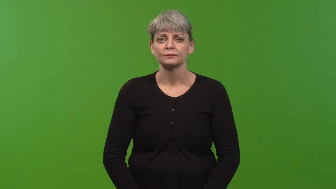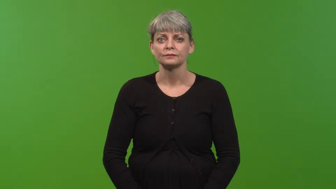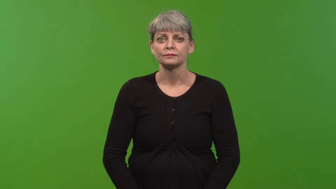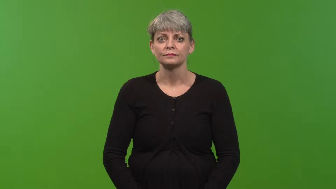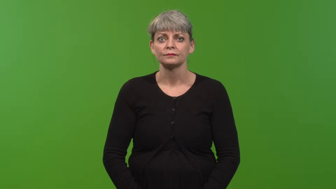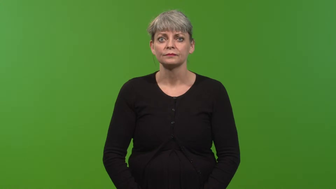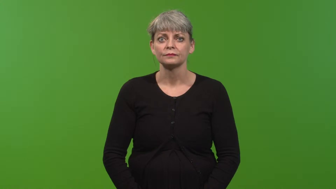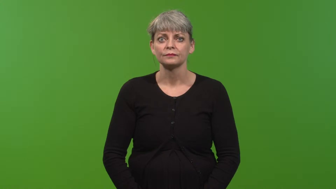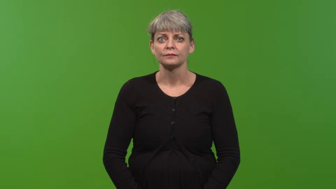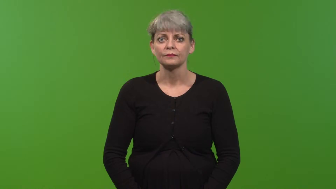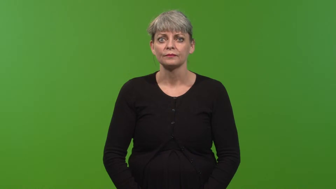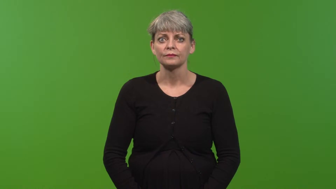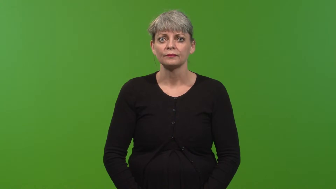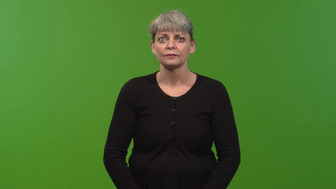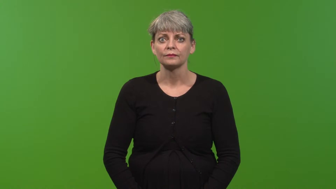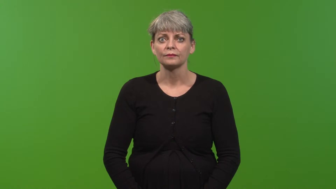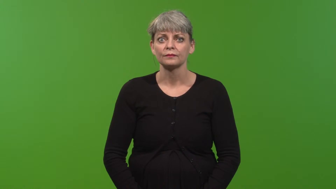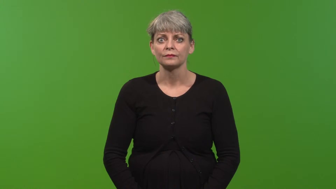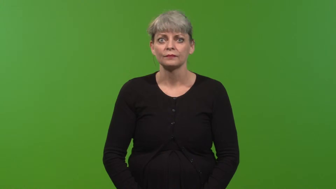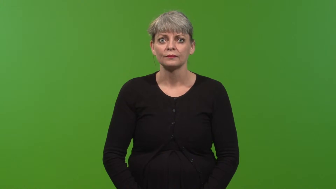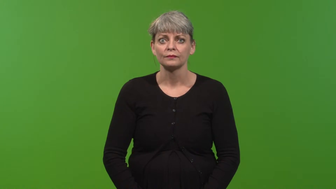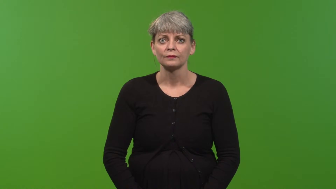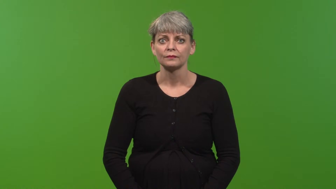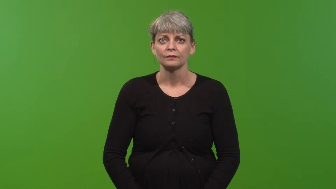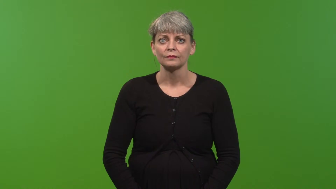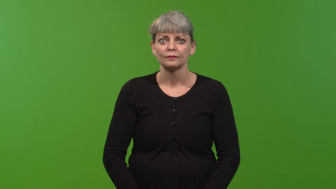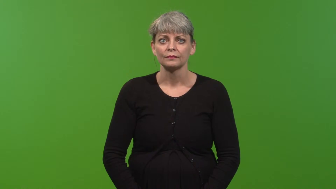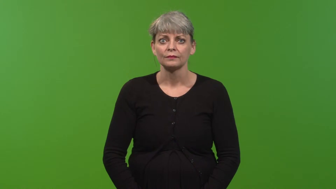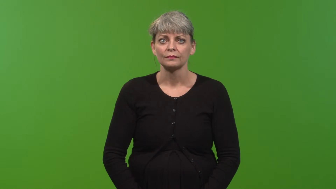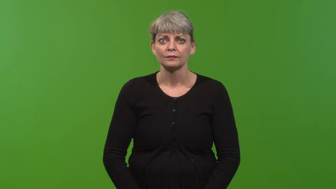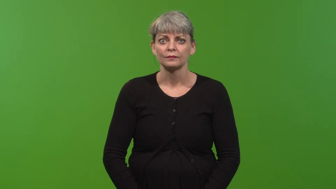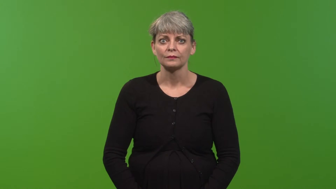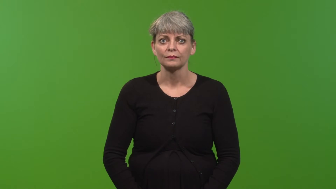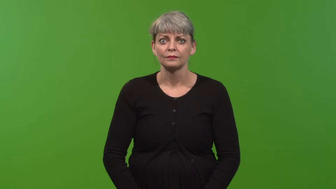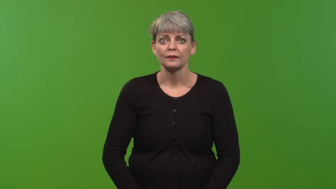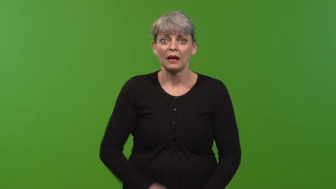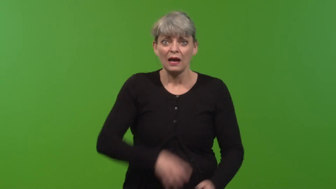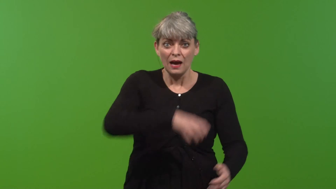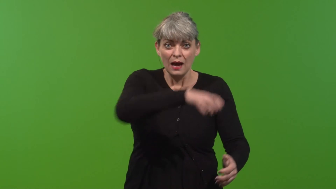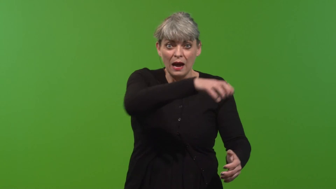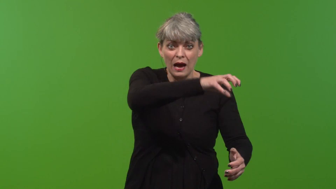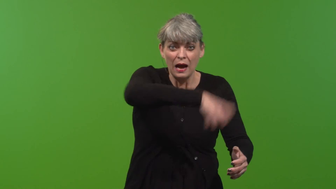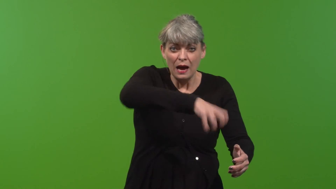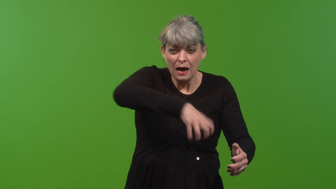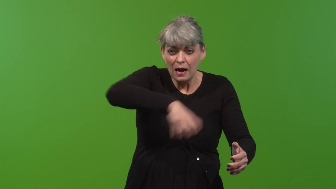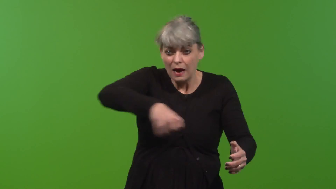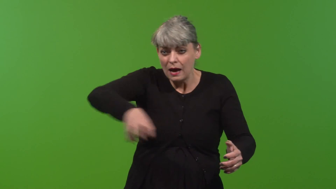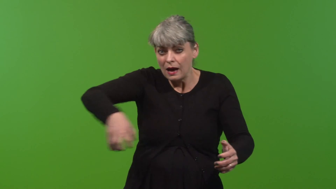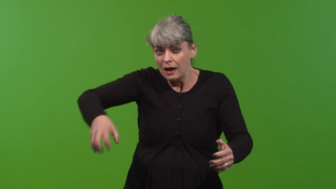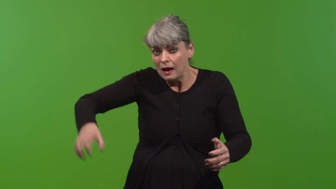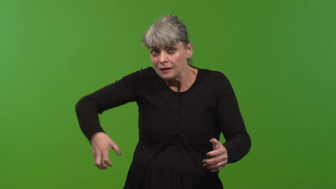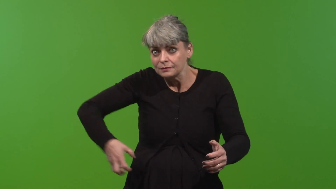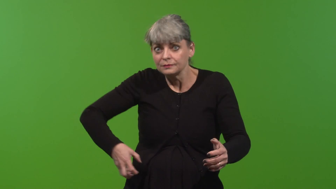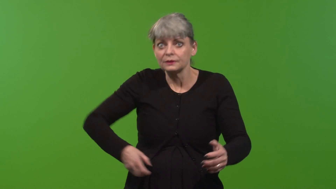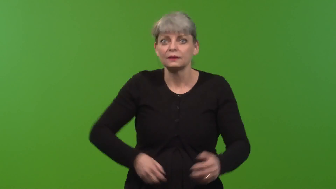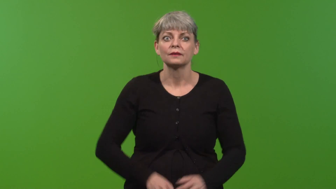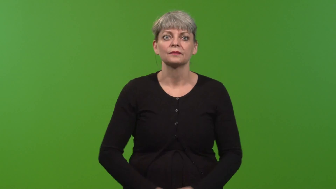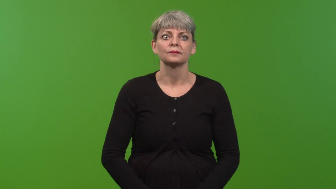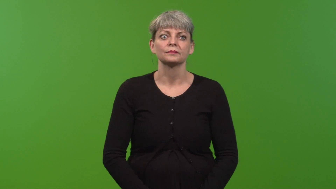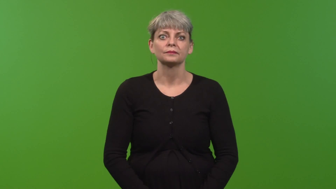Hamstra